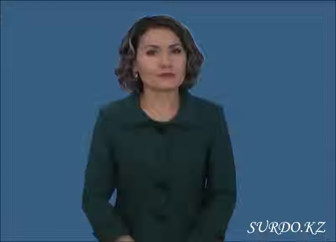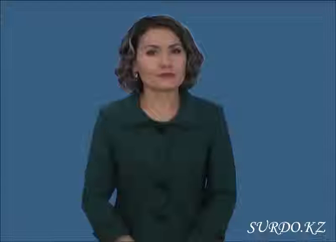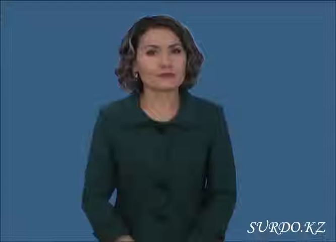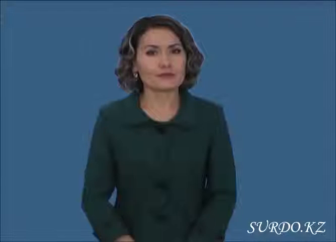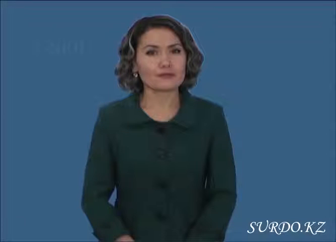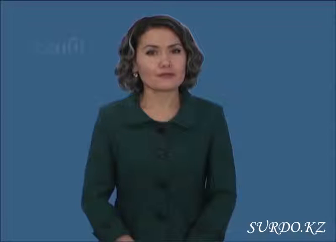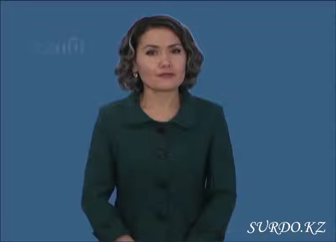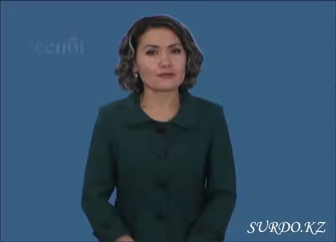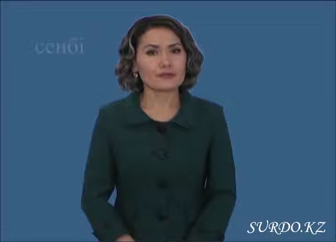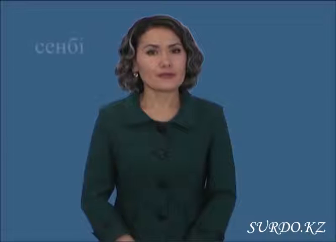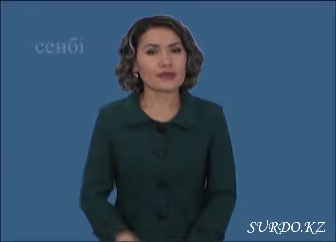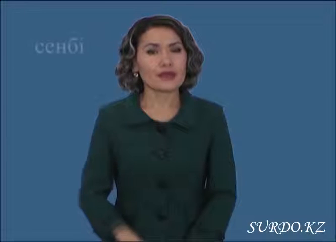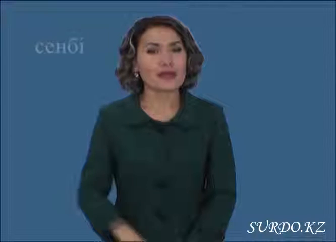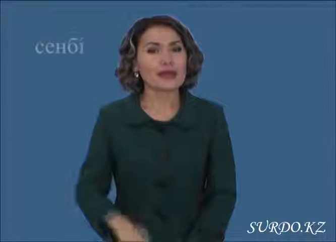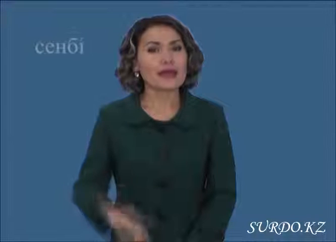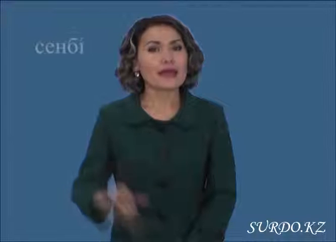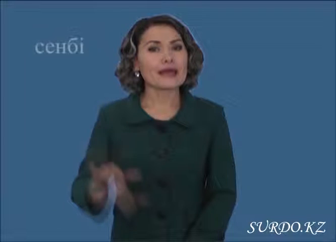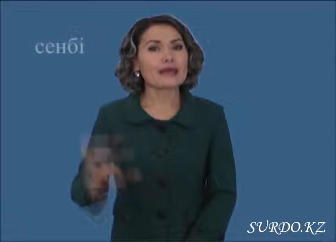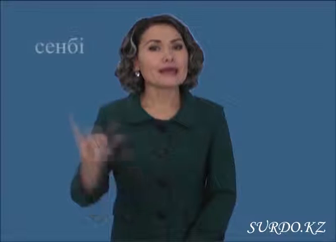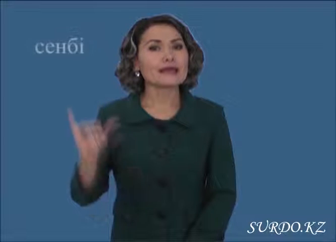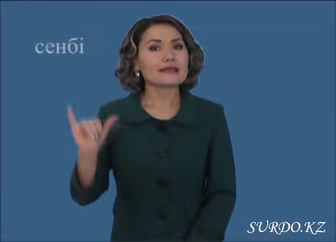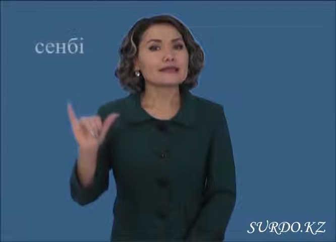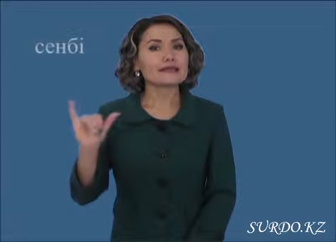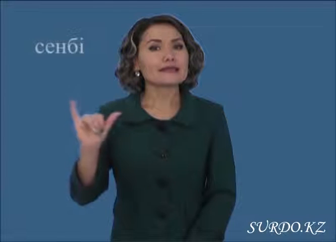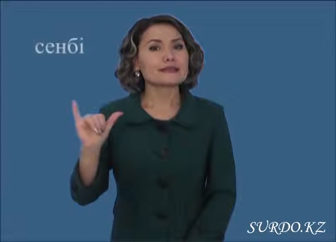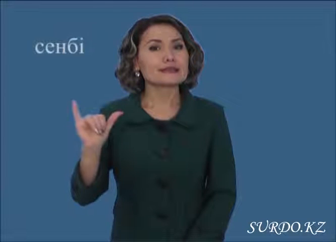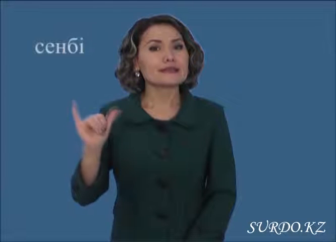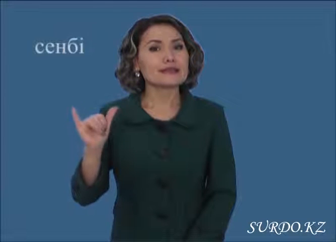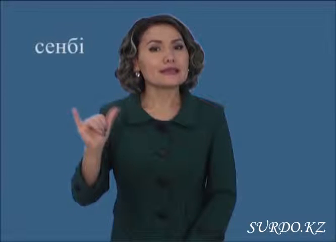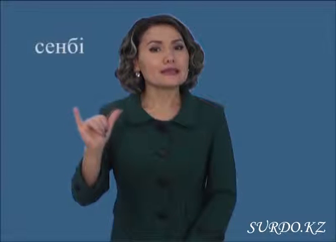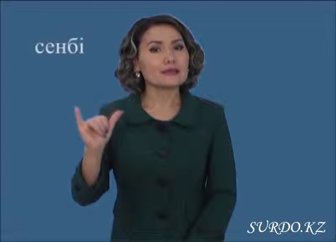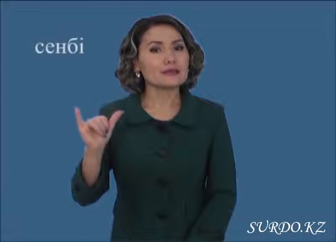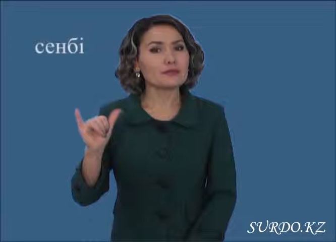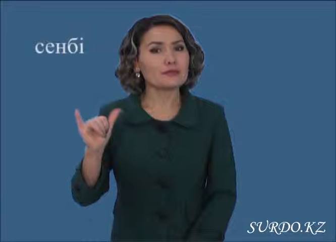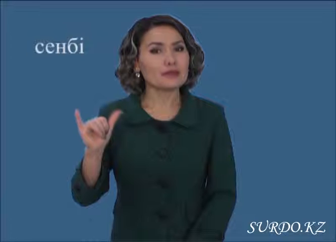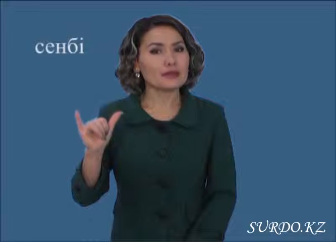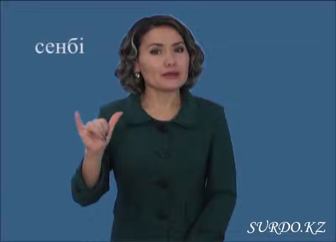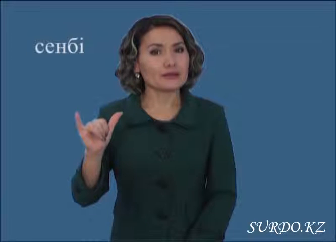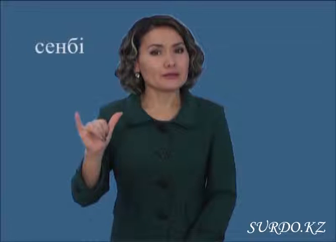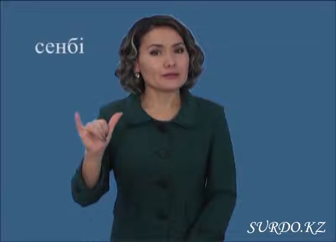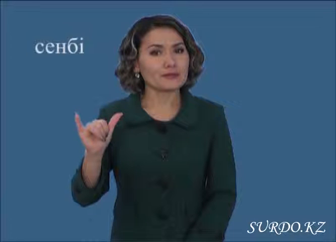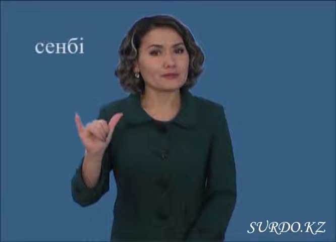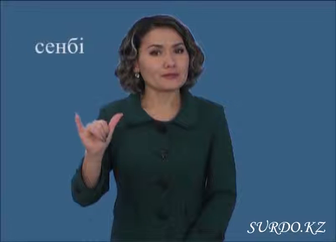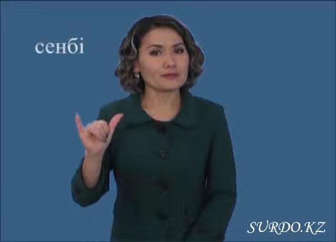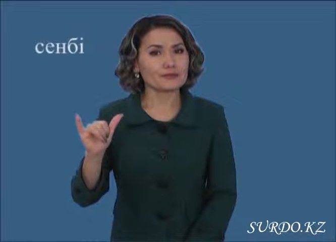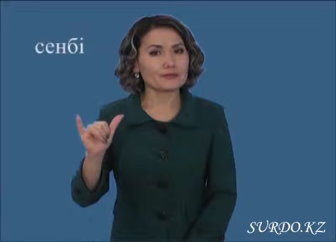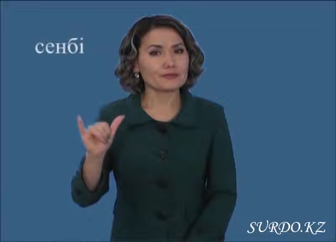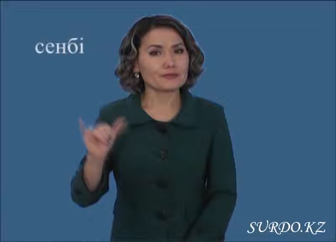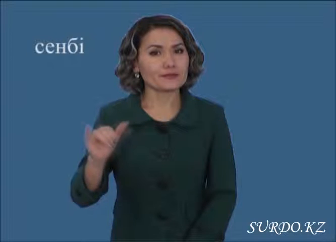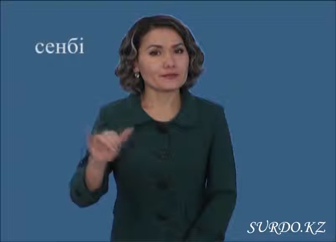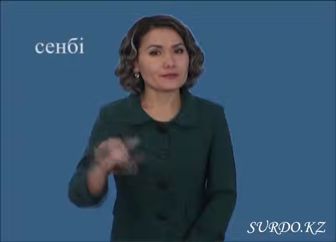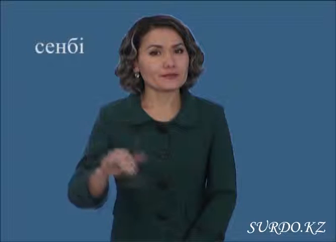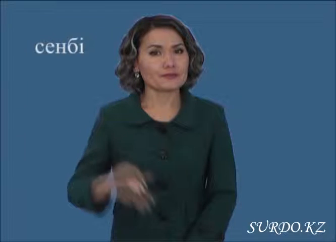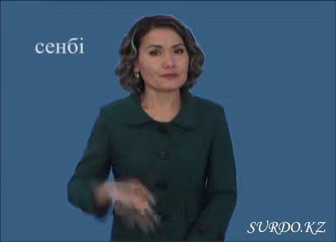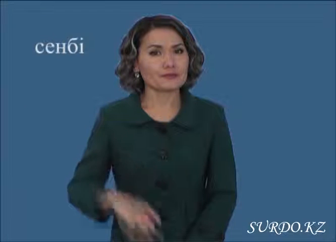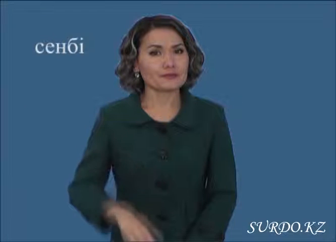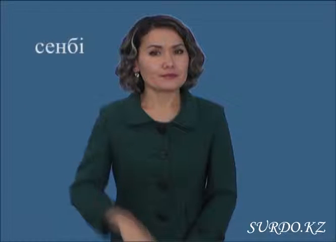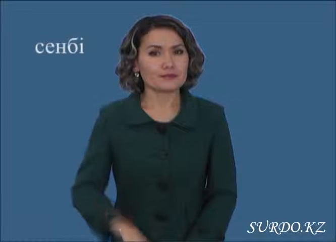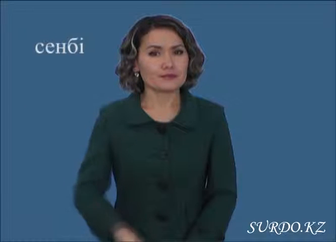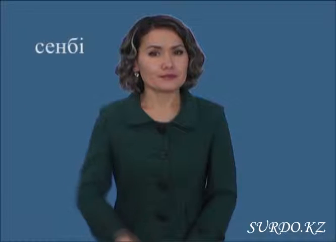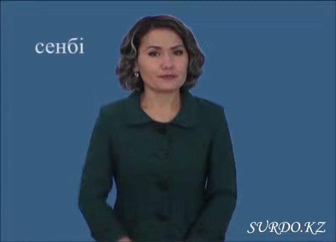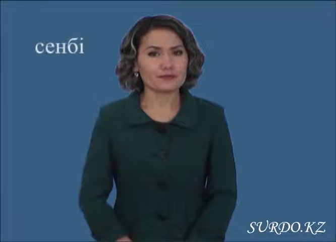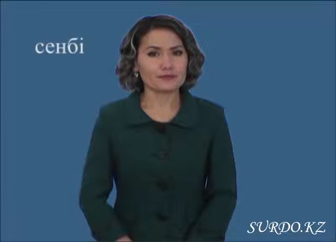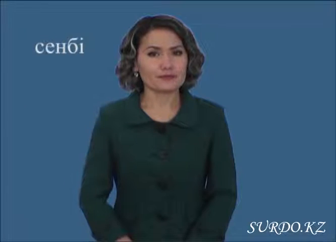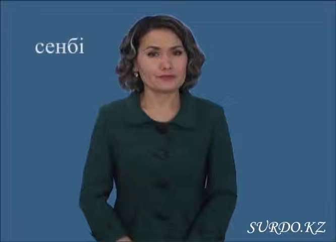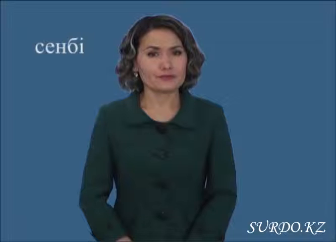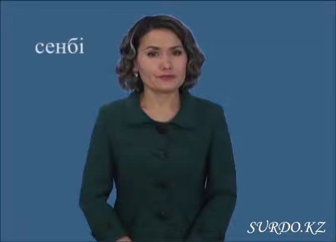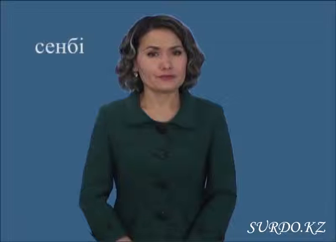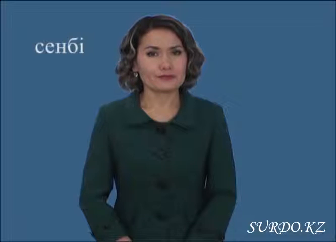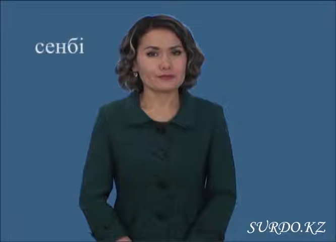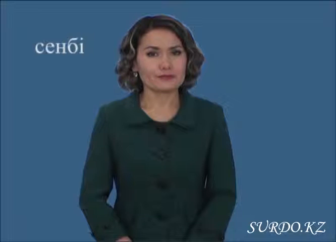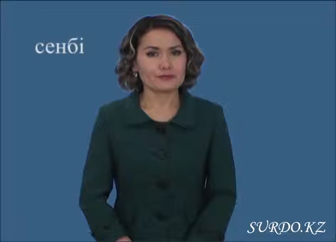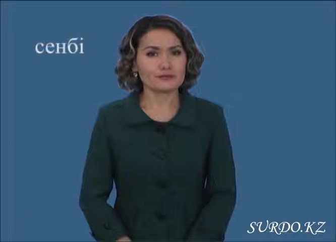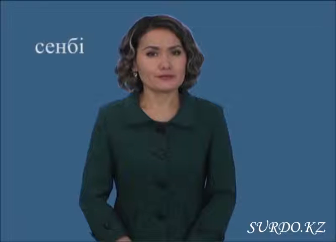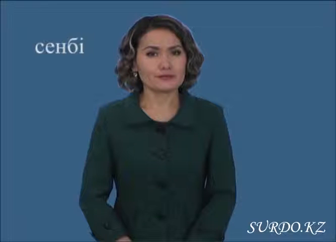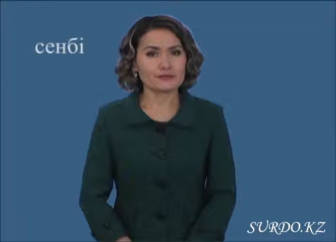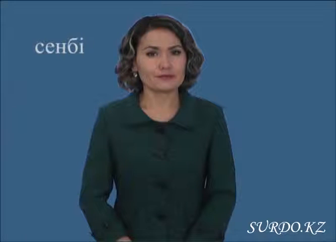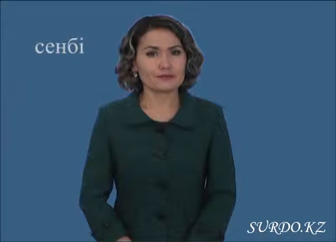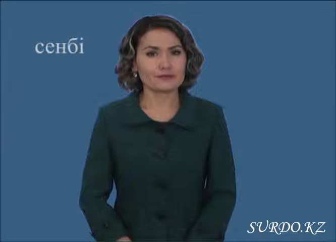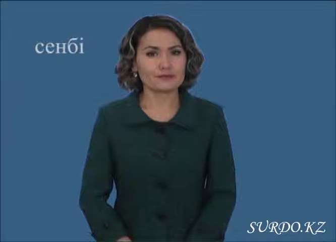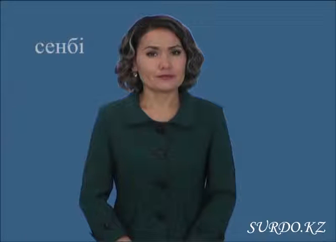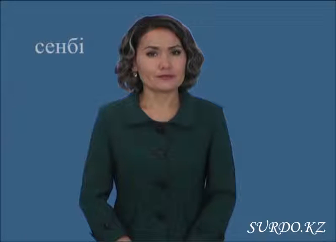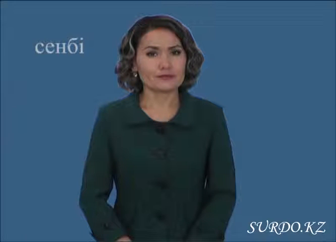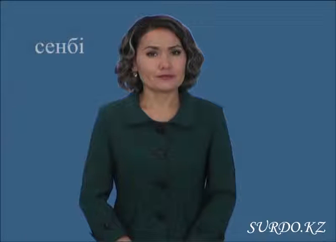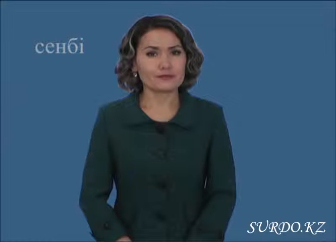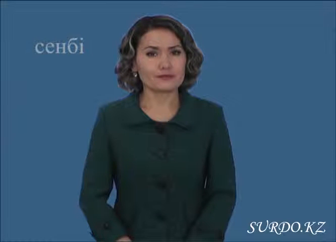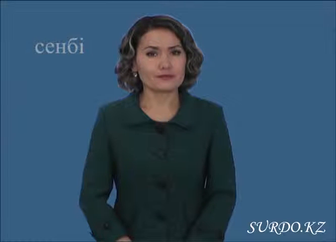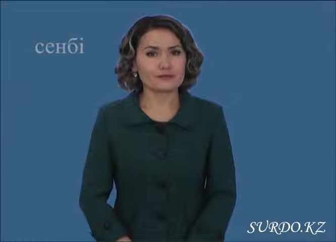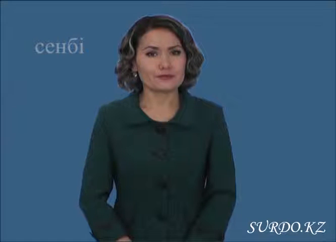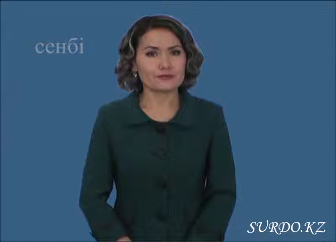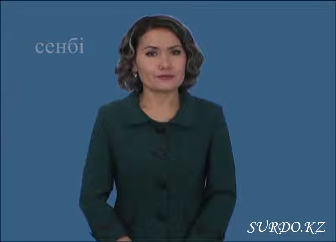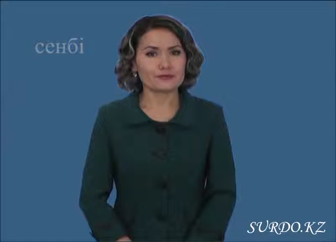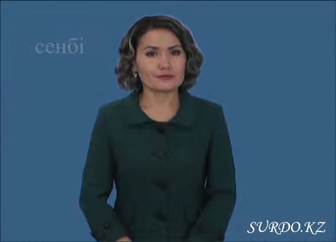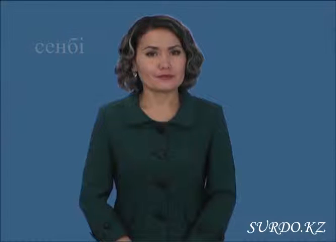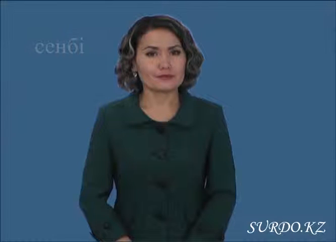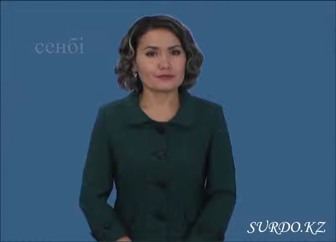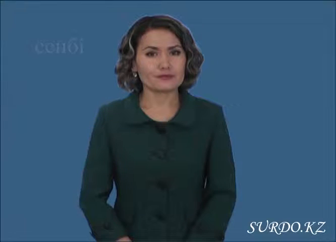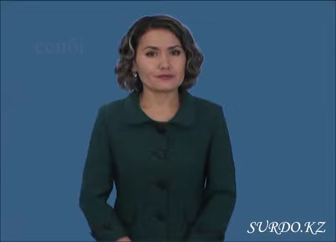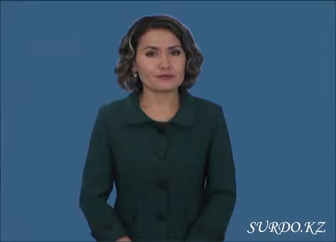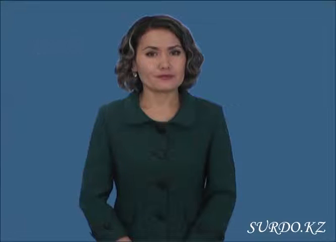Сенбі